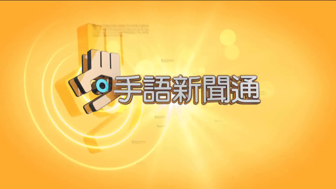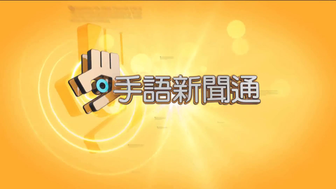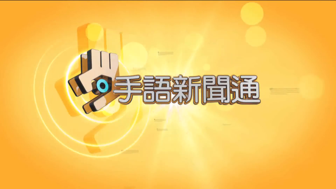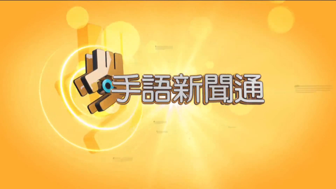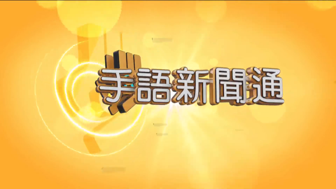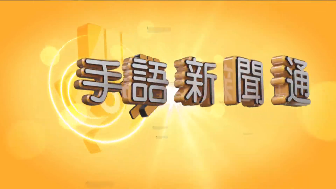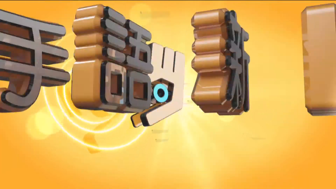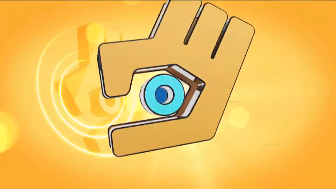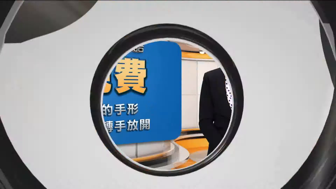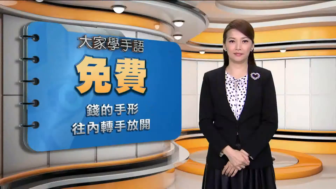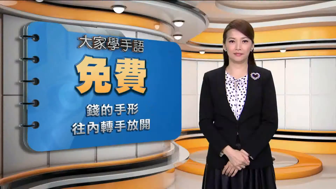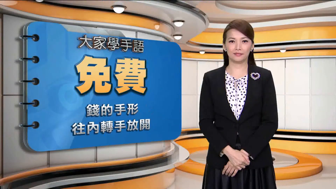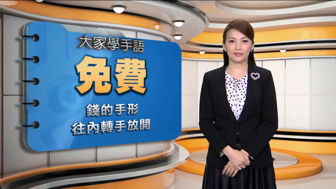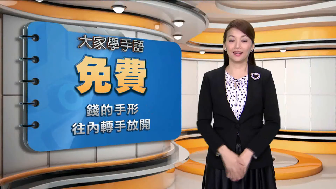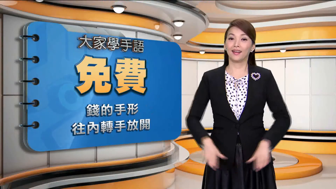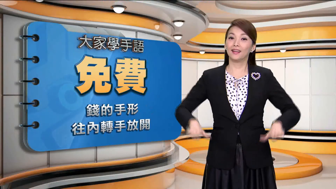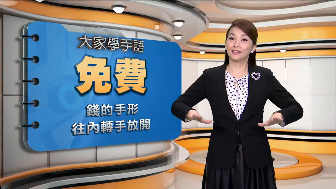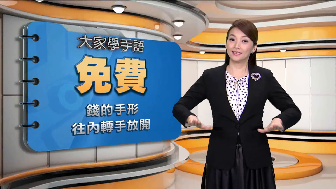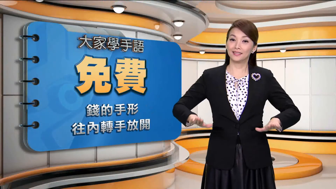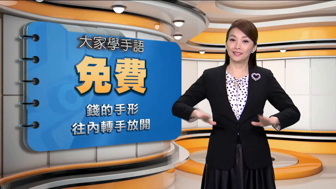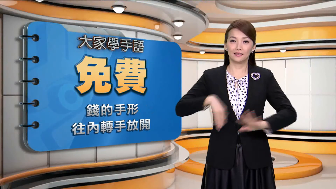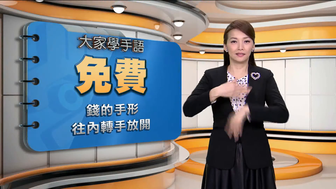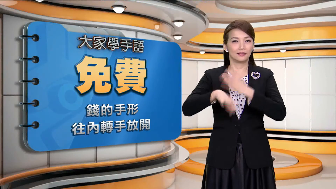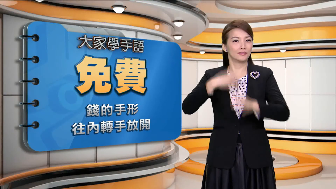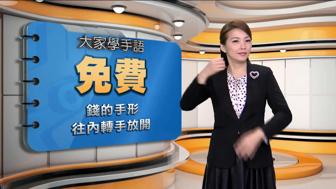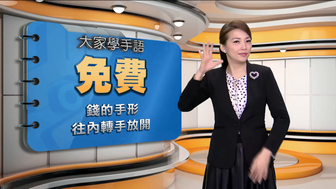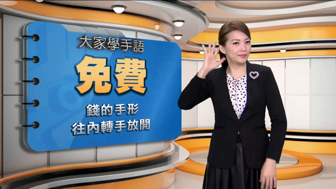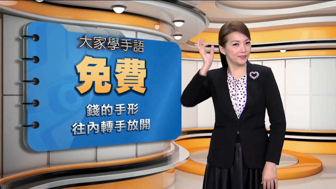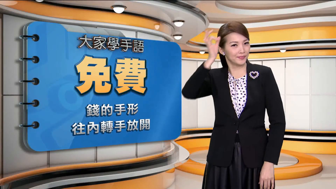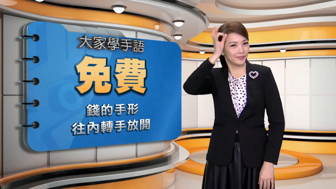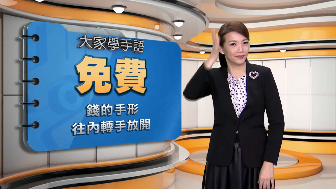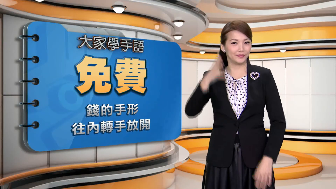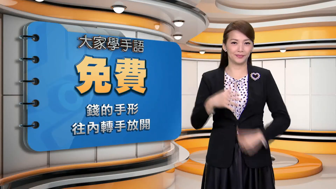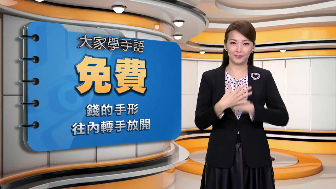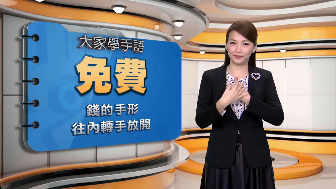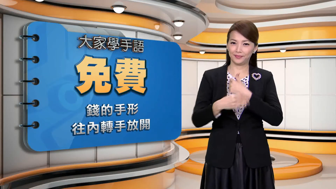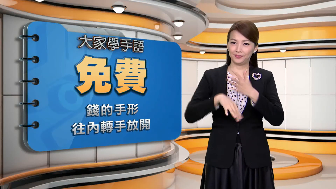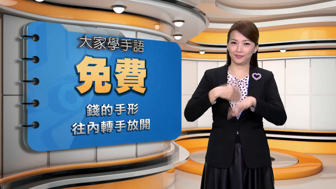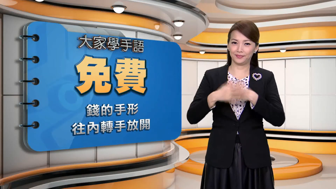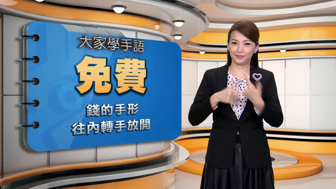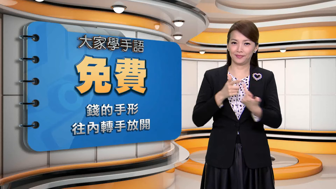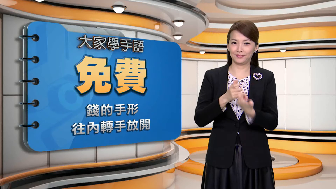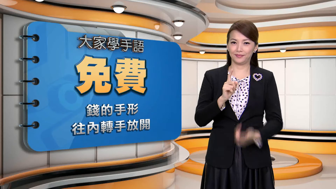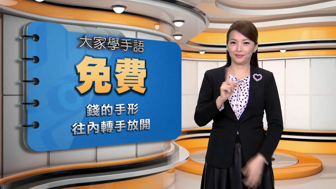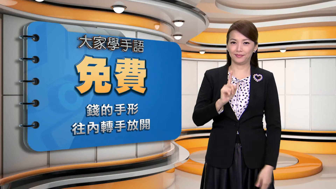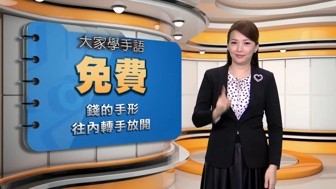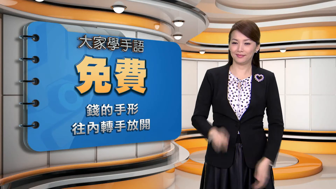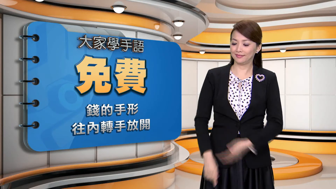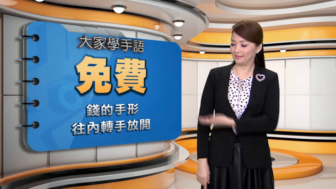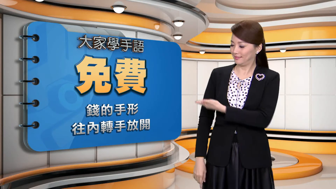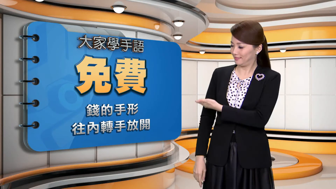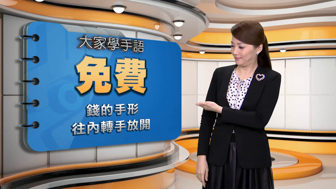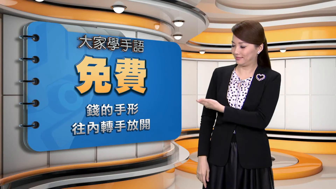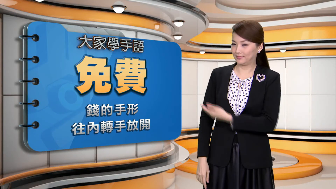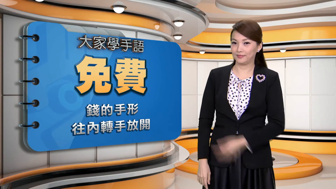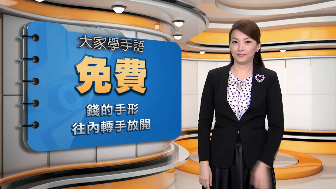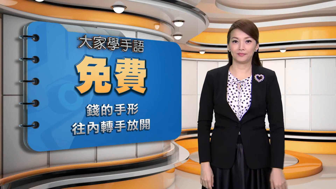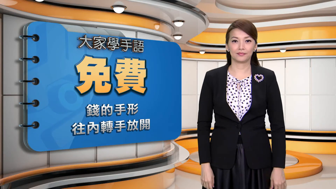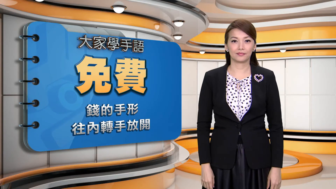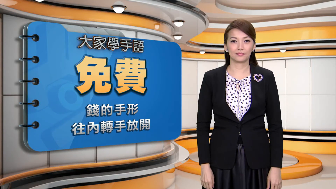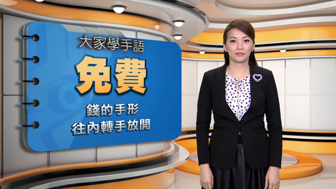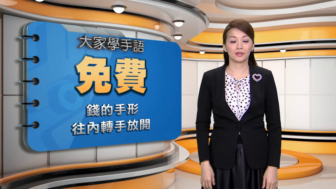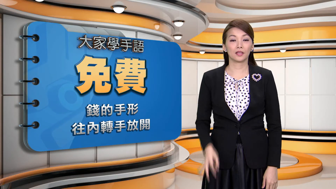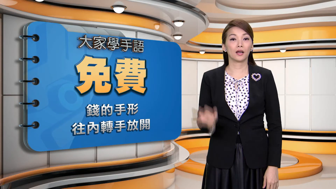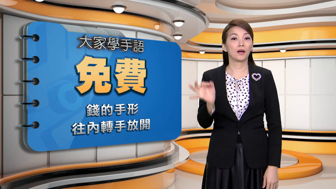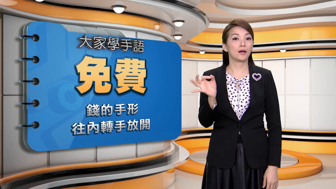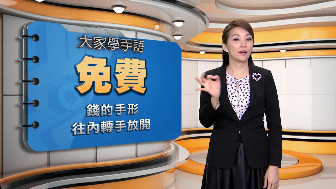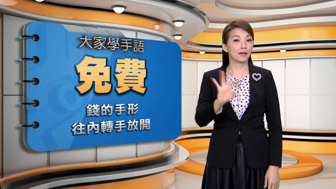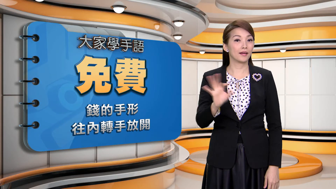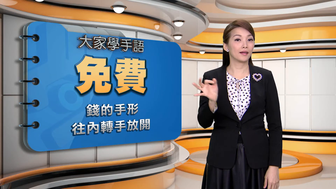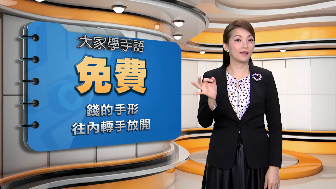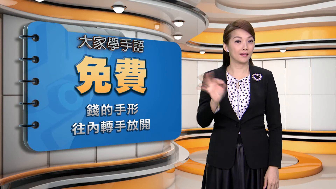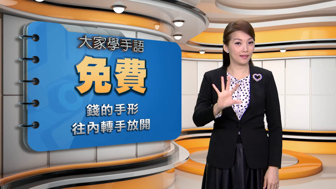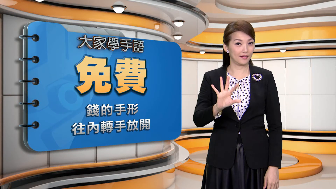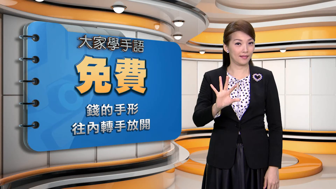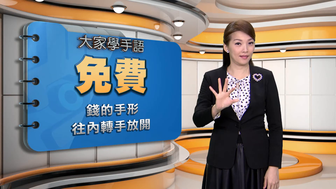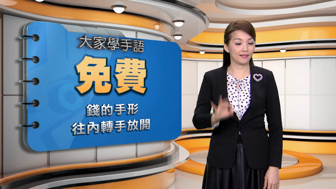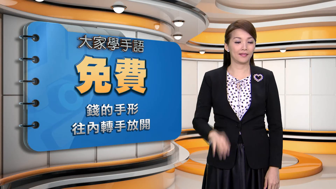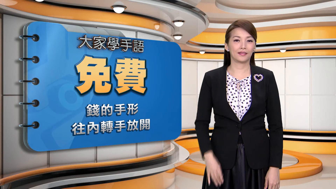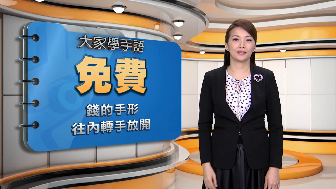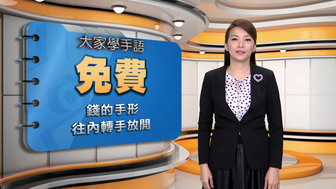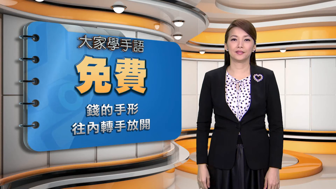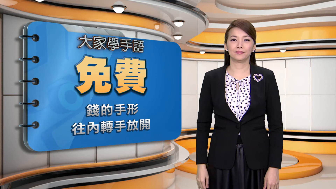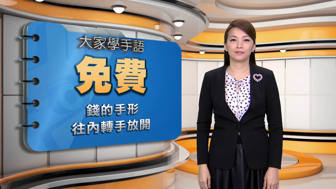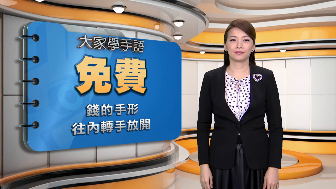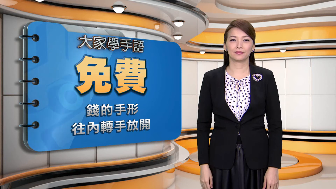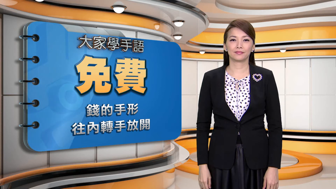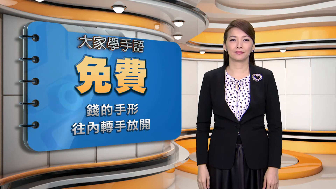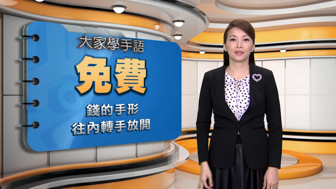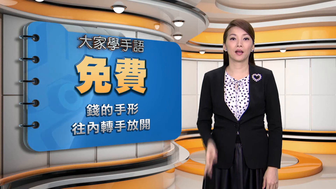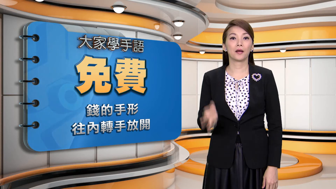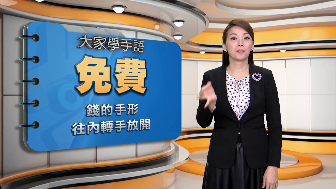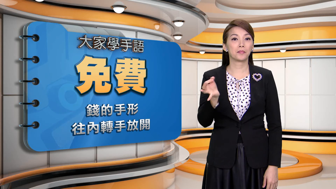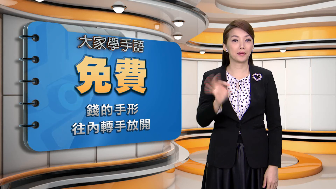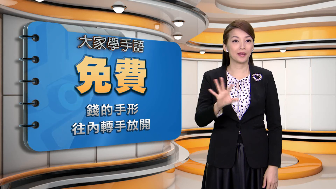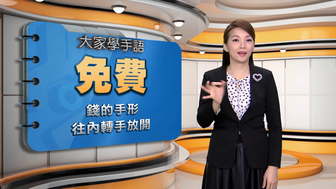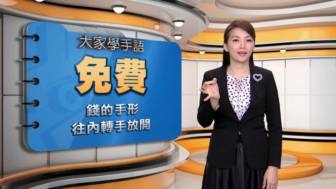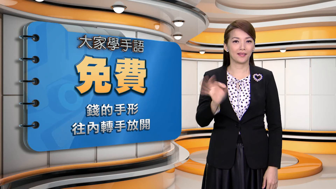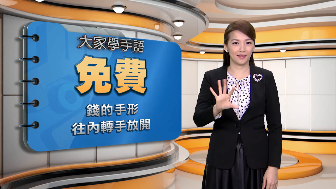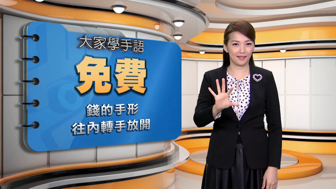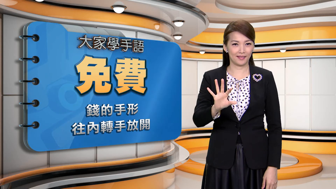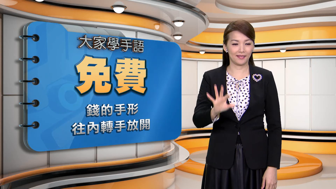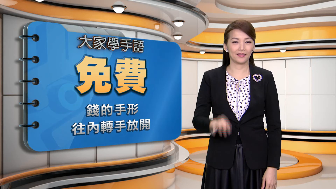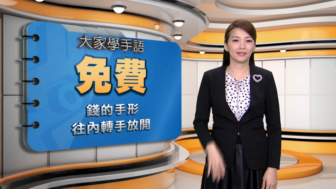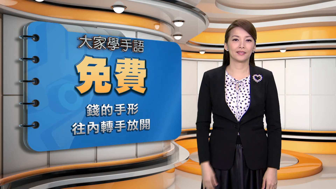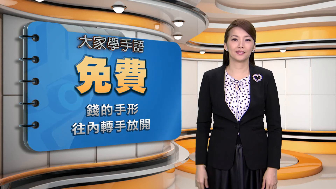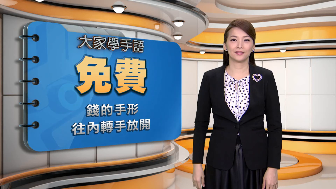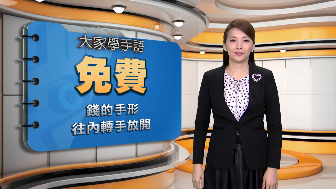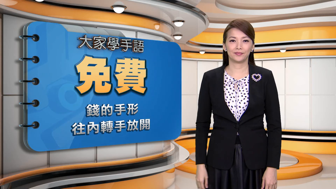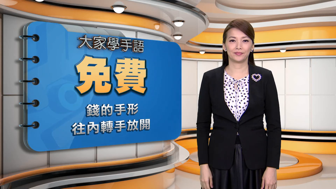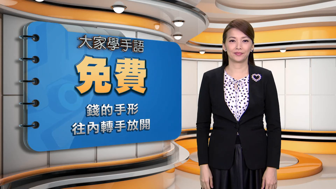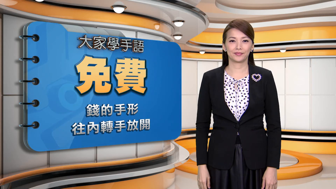免費